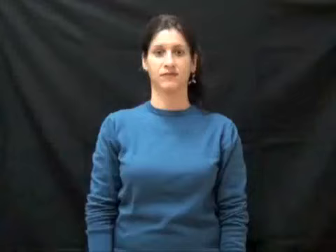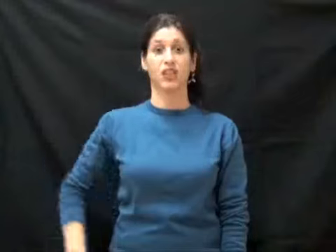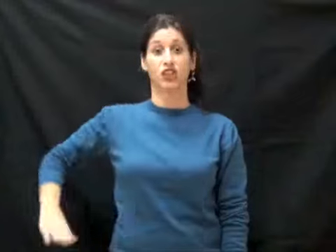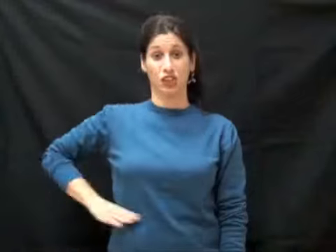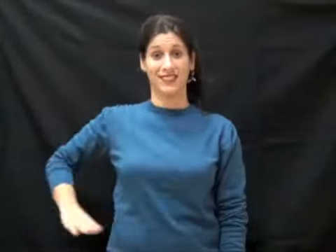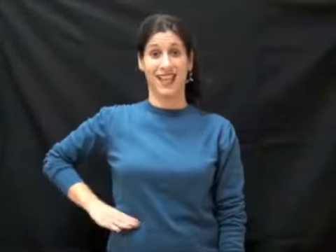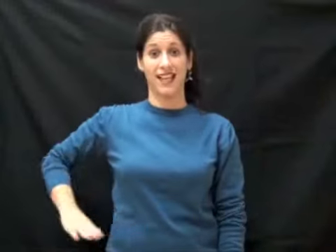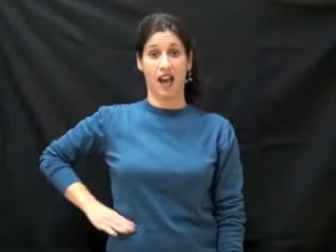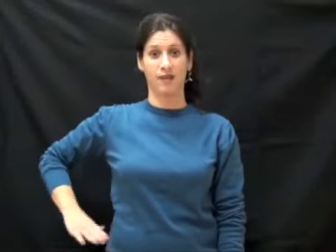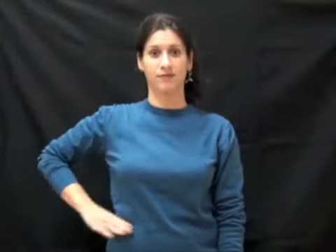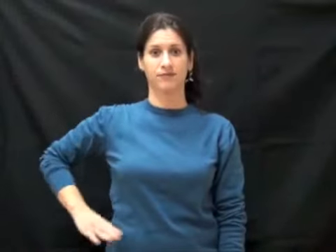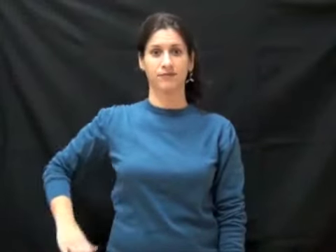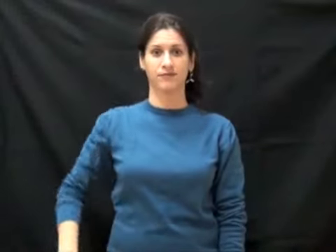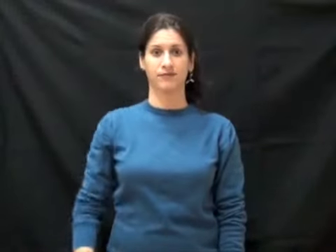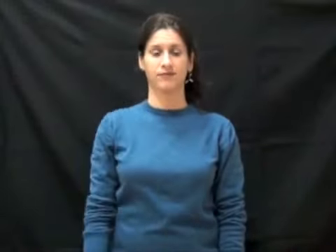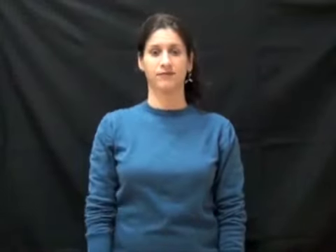Cesena